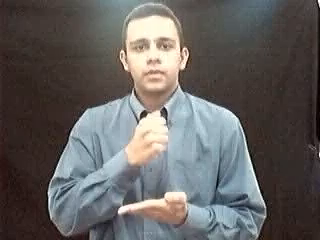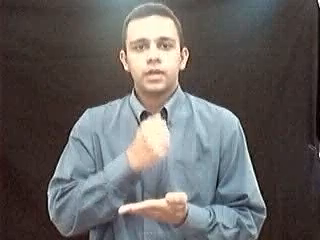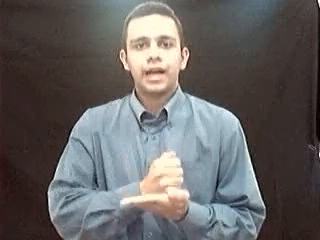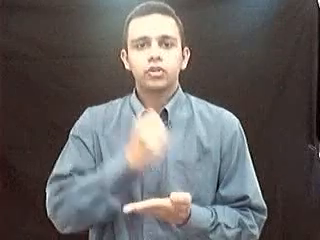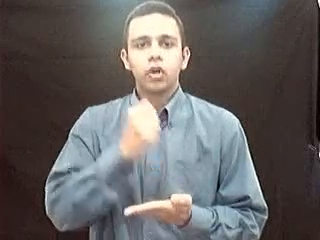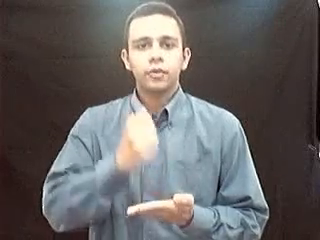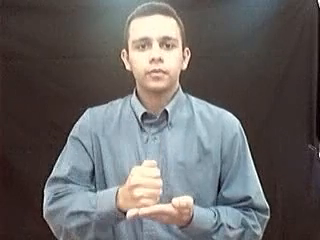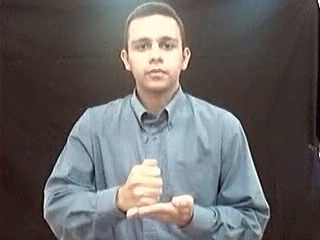cartorio